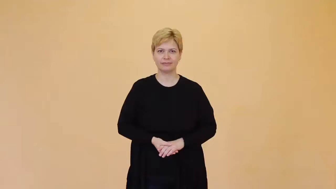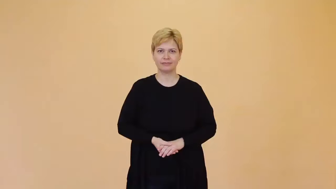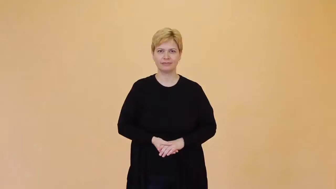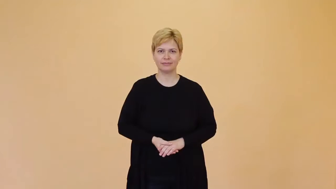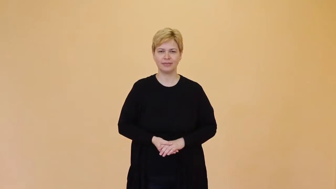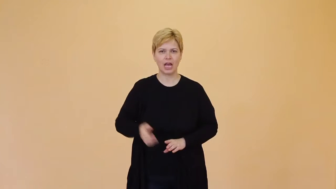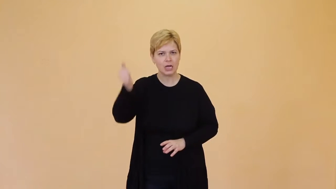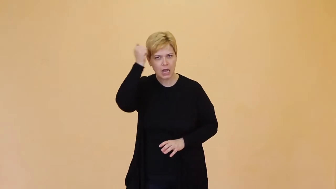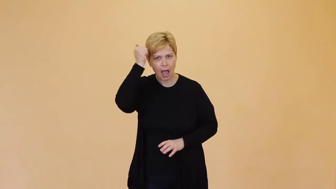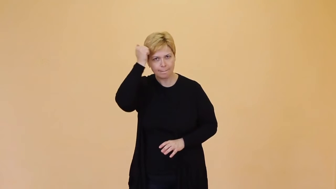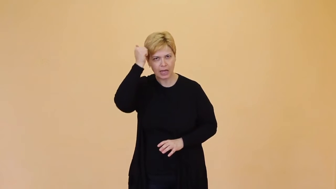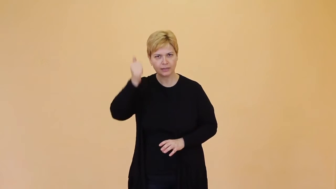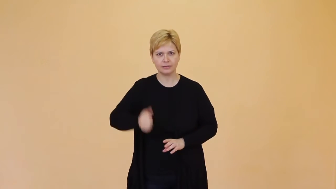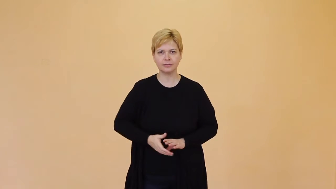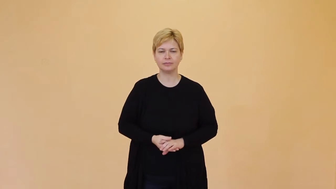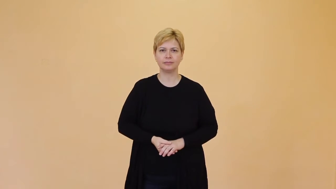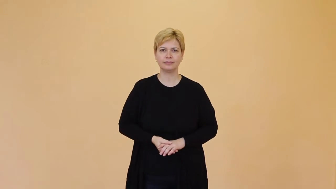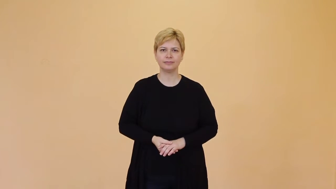kameň